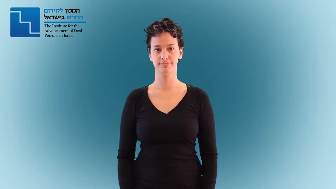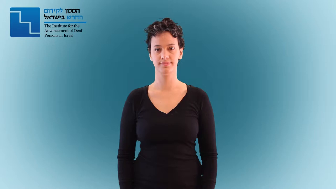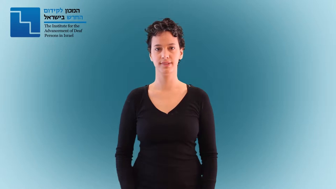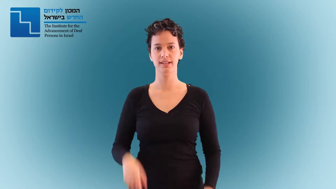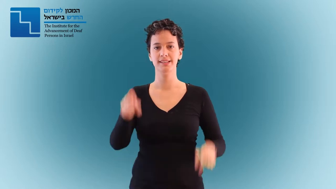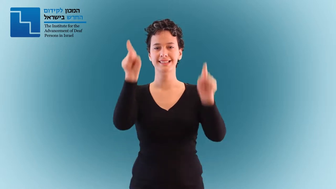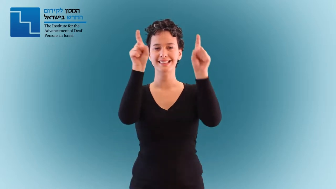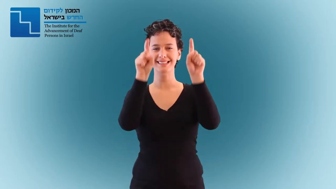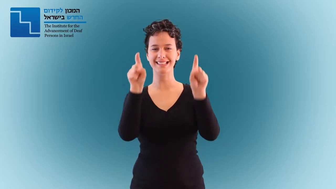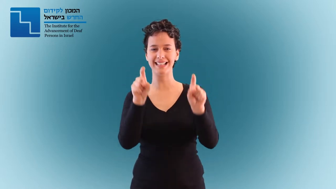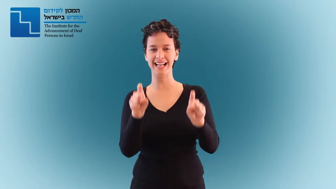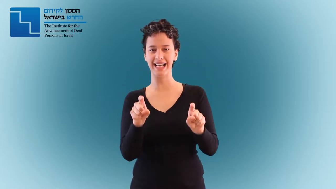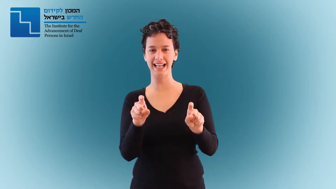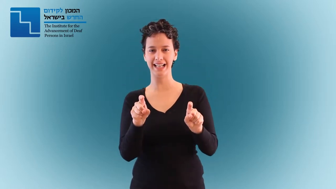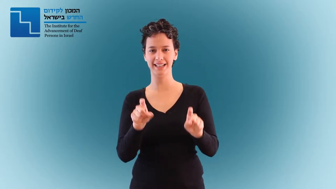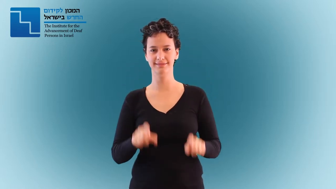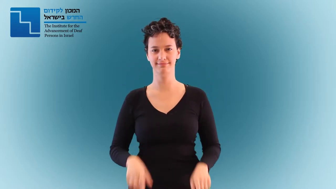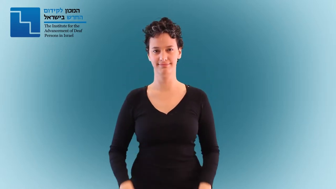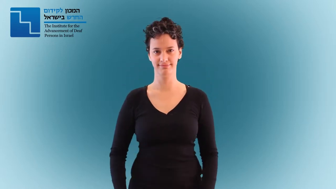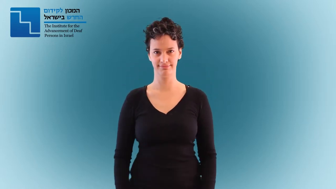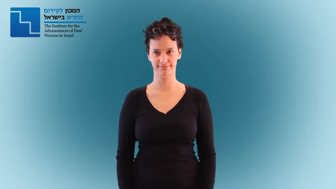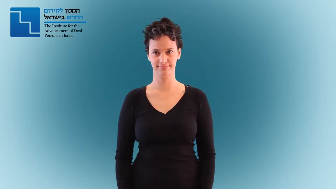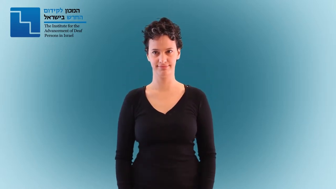סדק